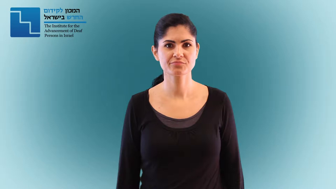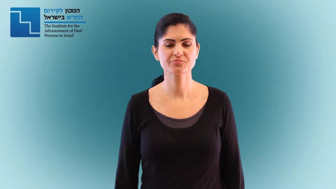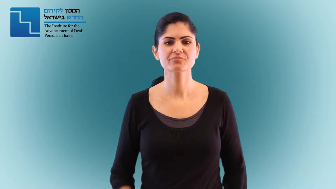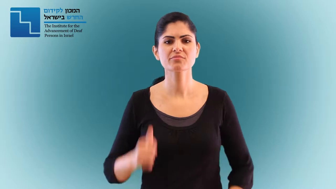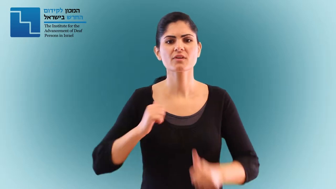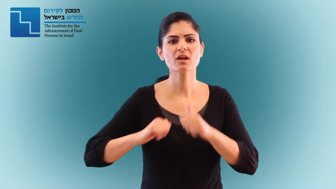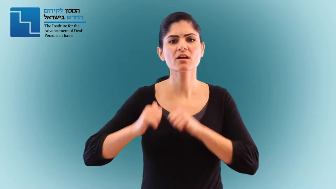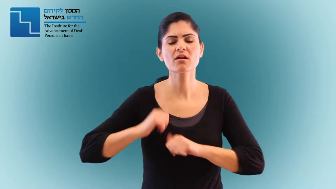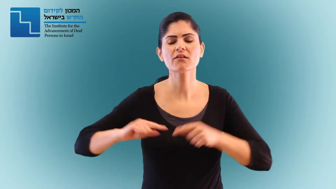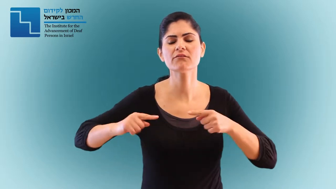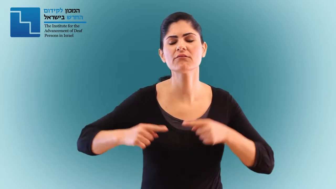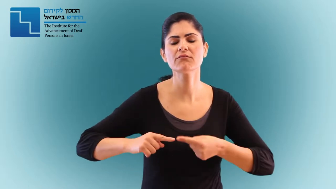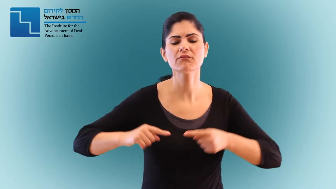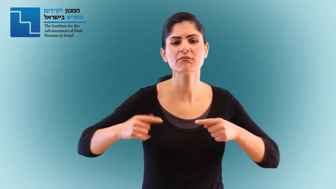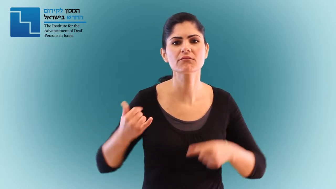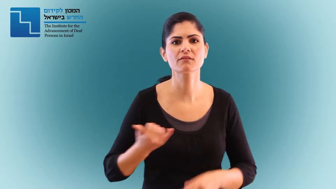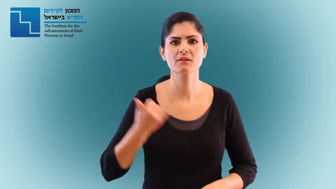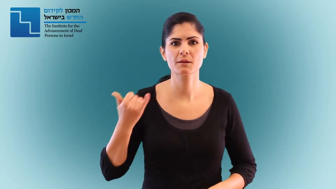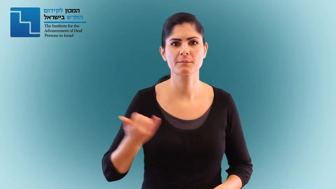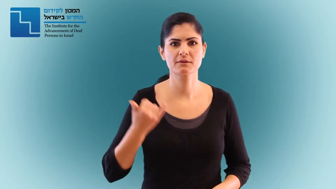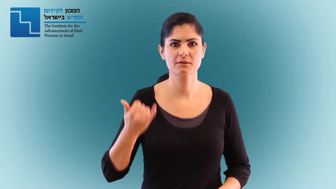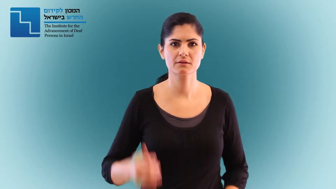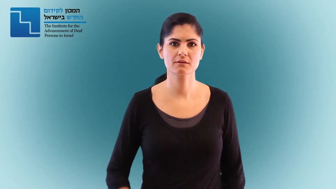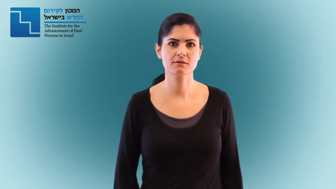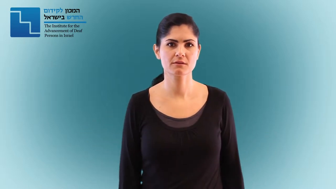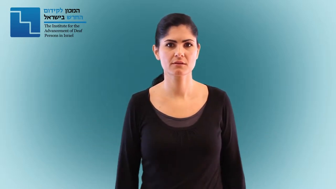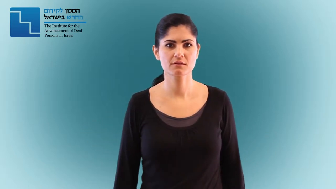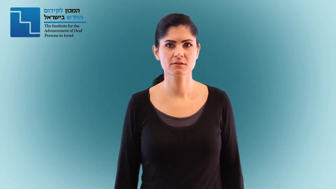כאב כרוני